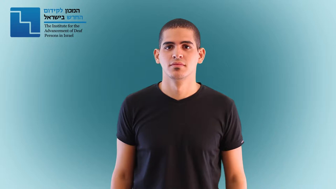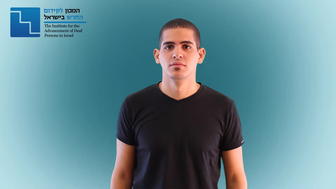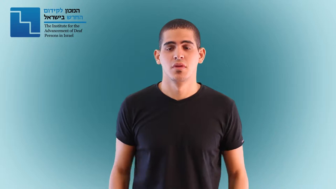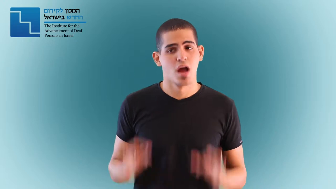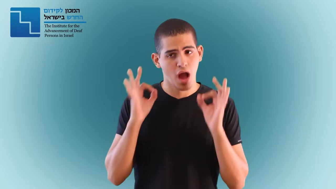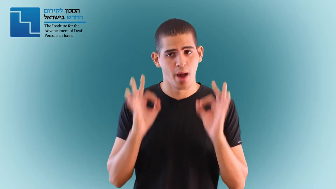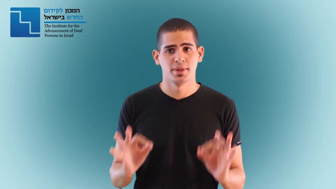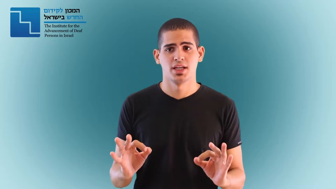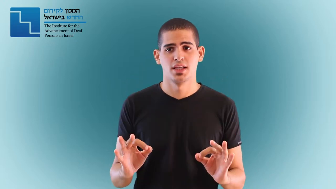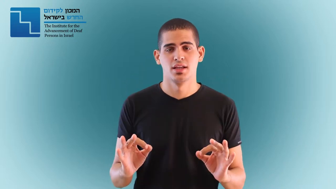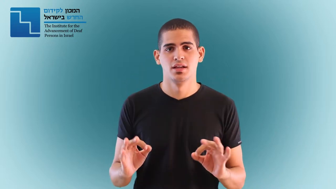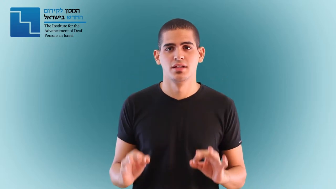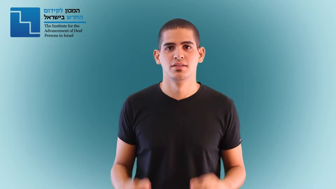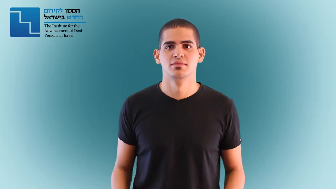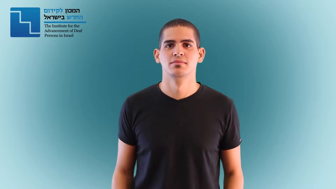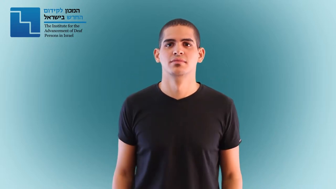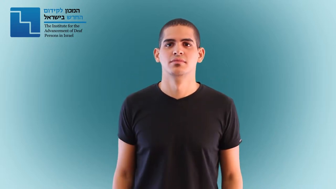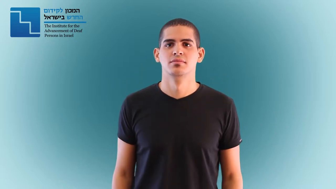אמיתי